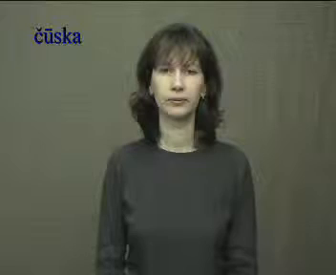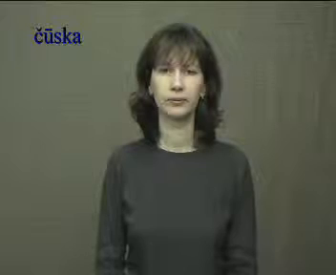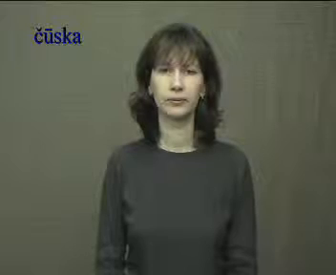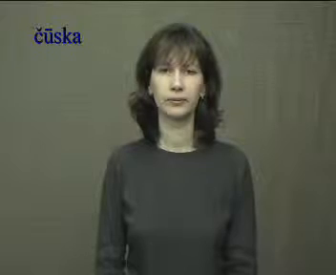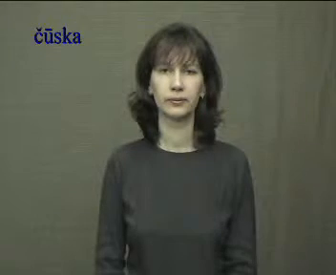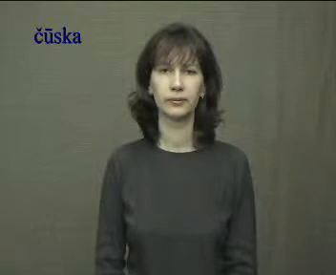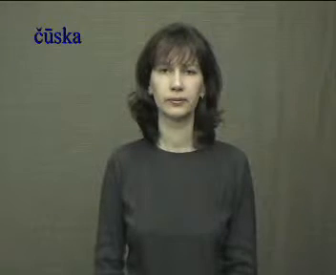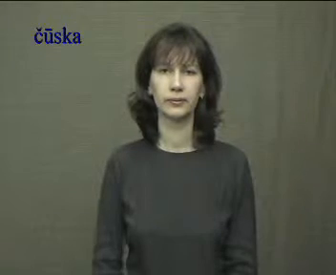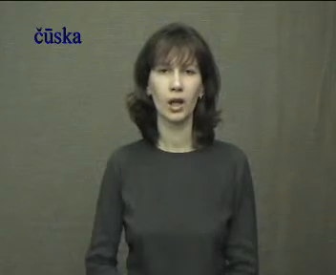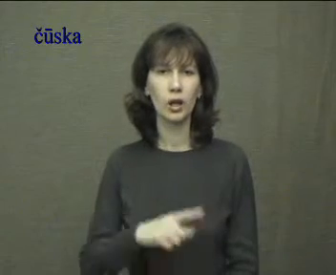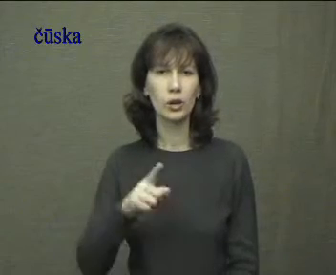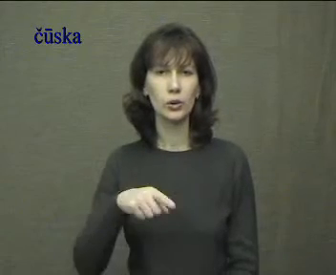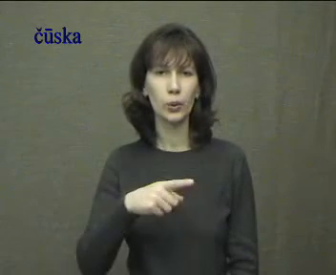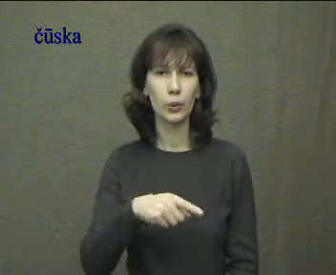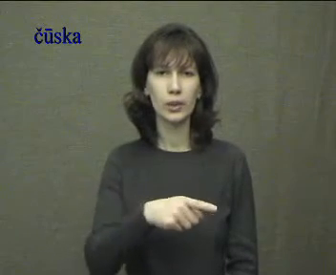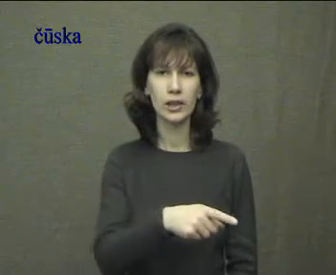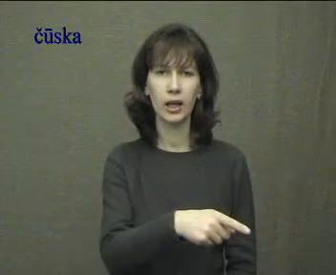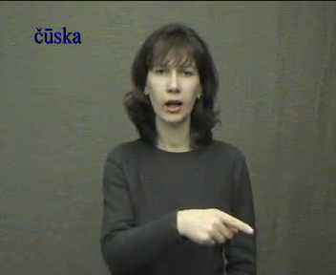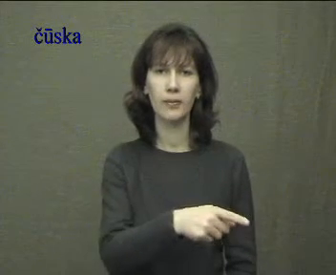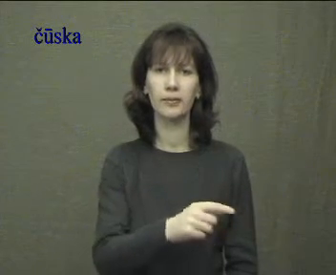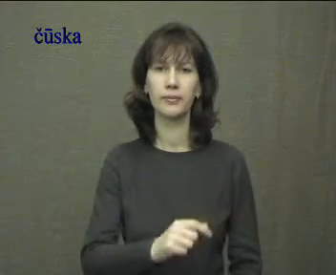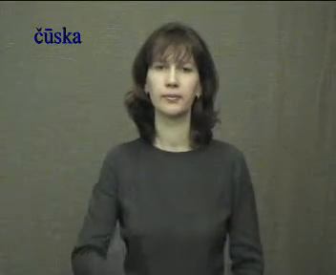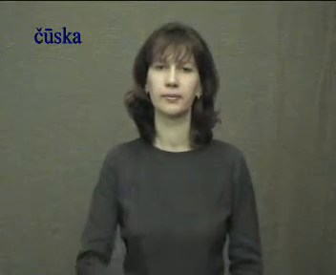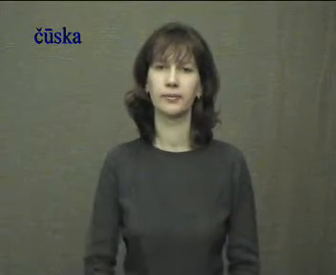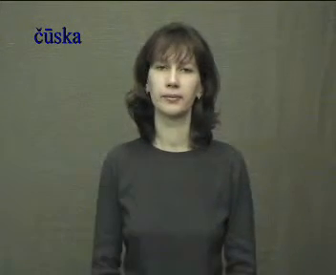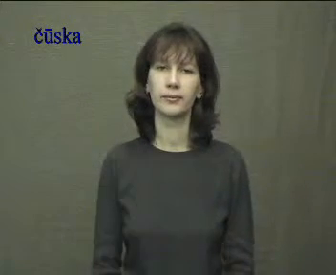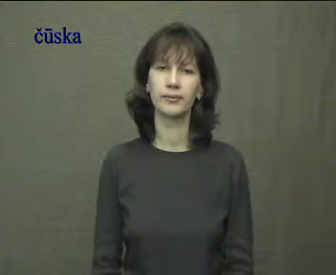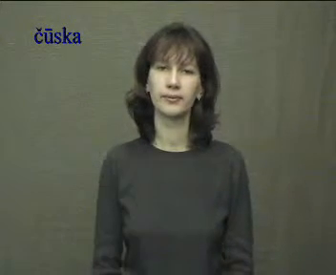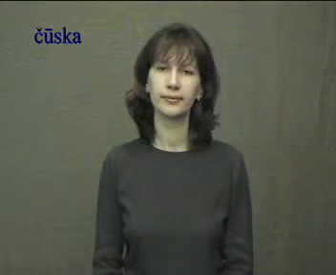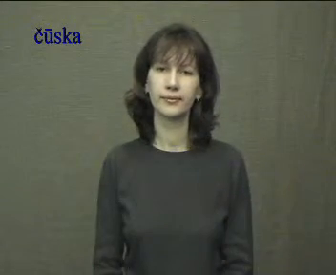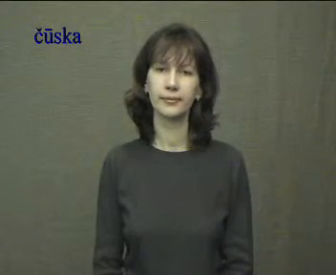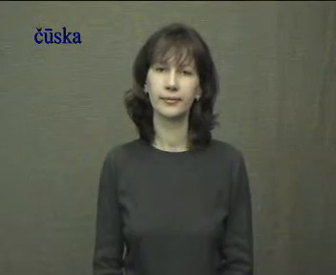cuska